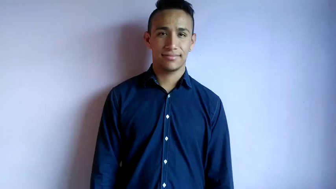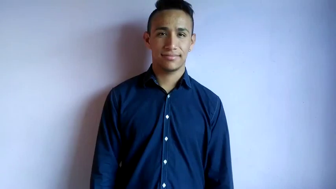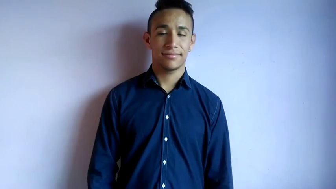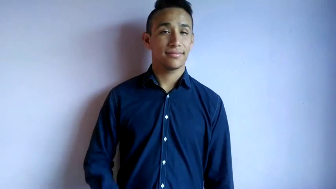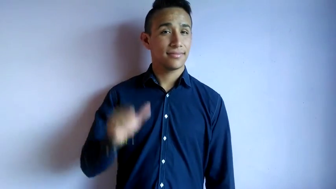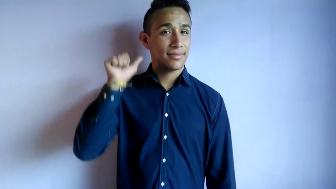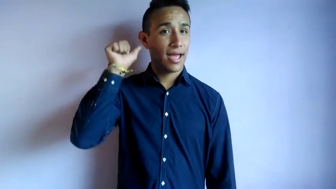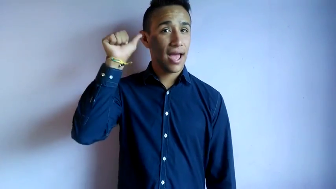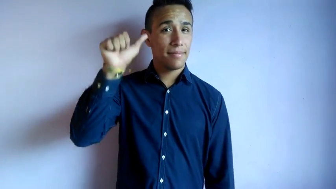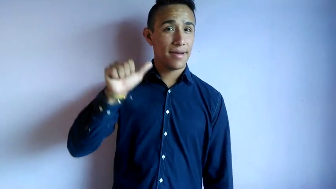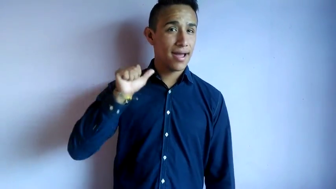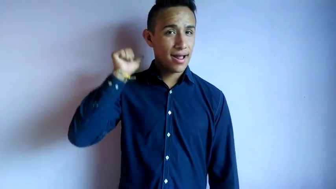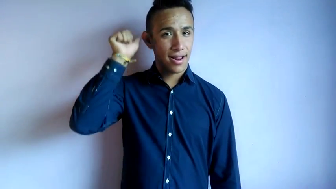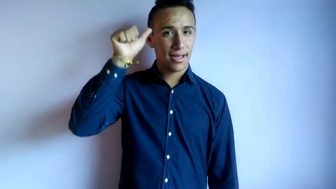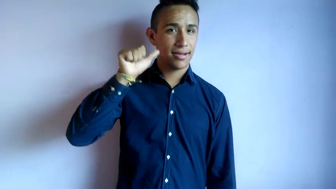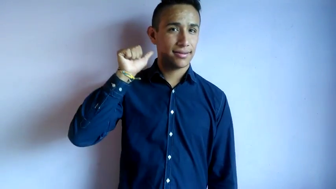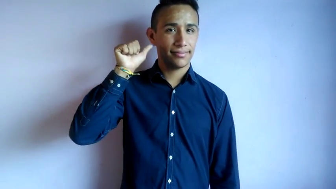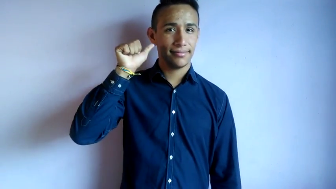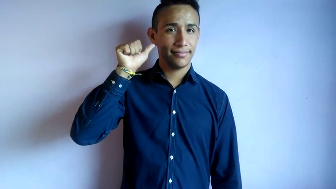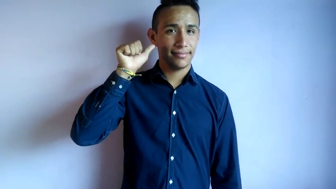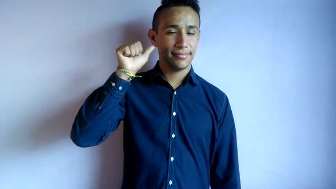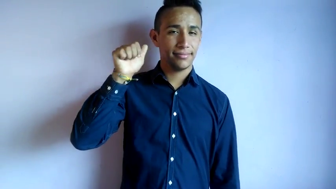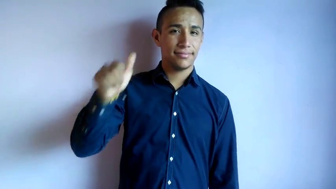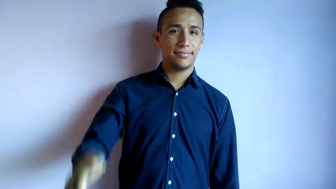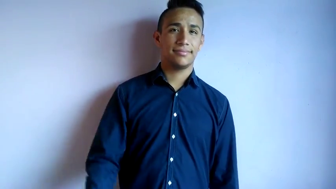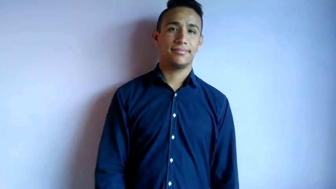abril